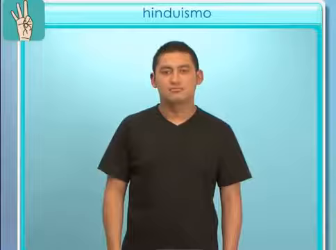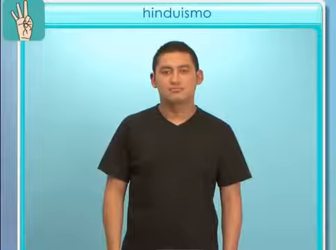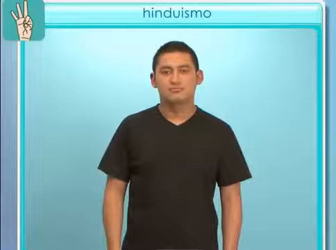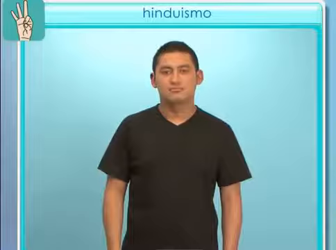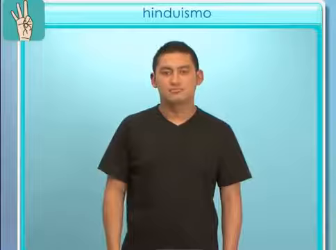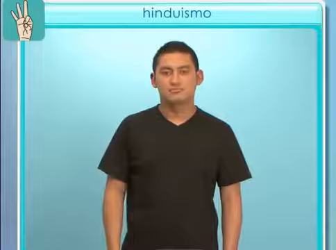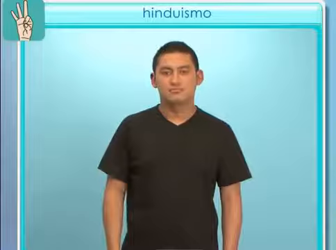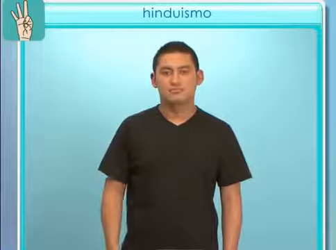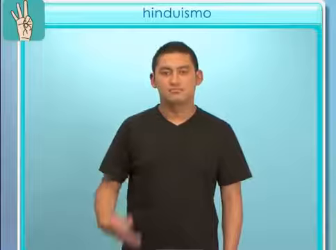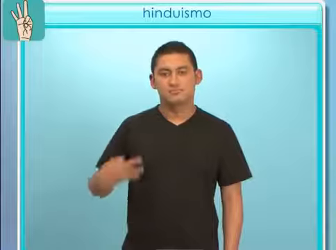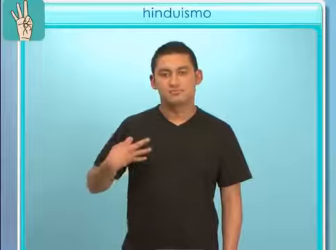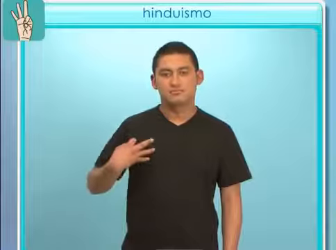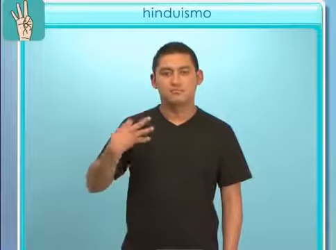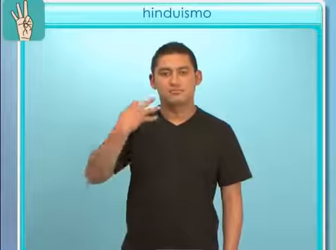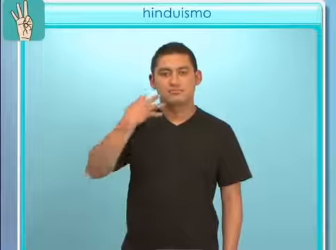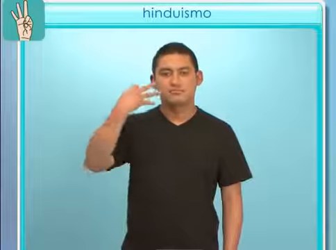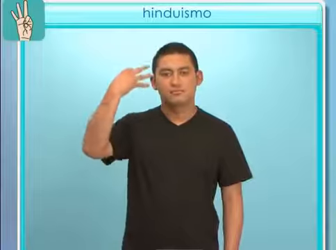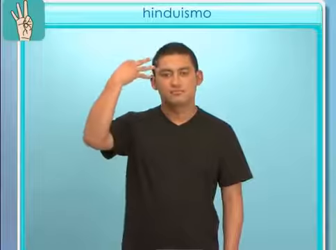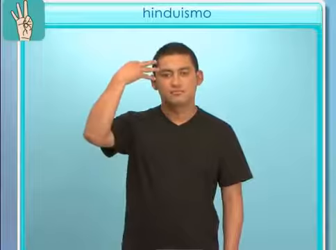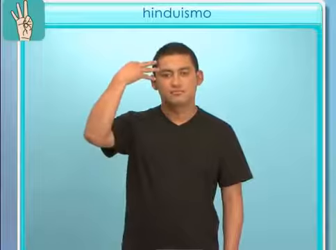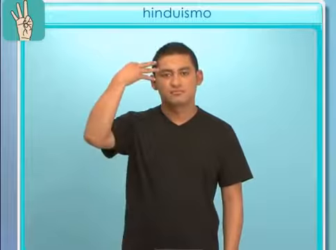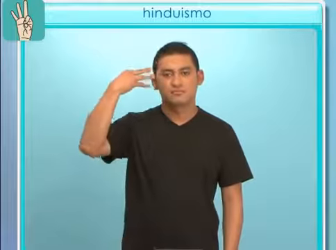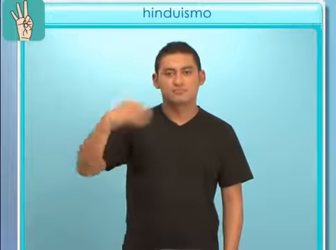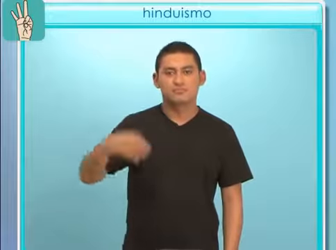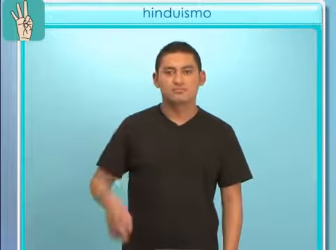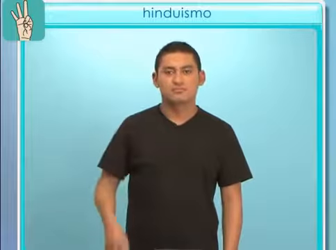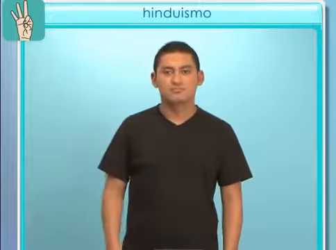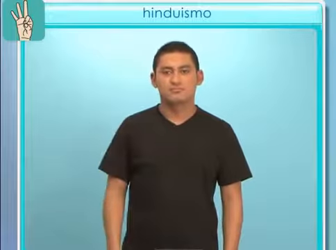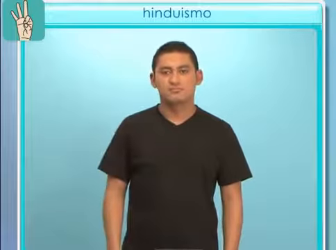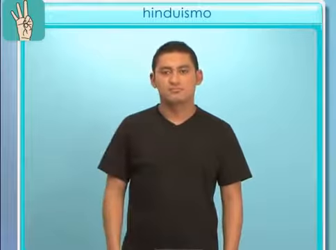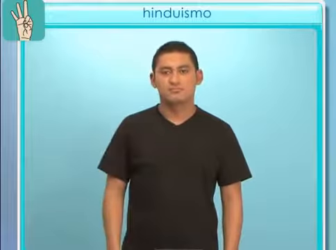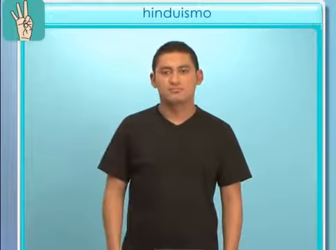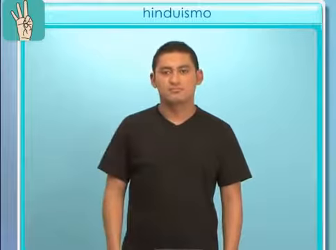HINDUISMO